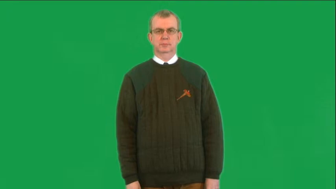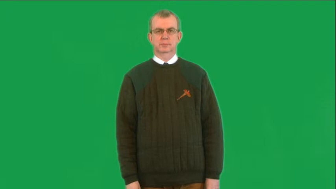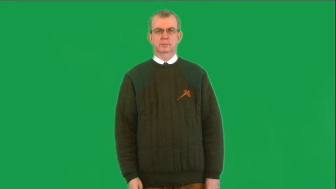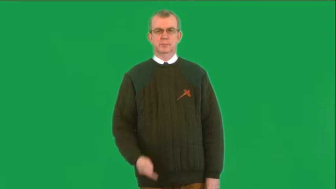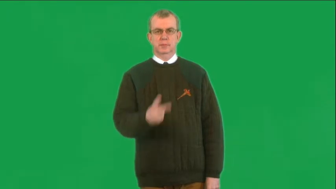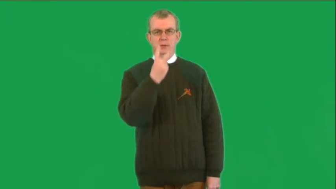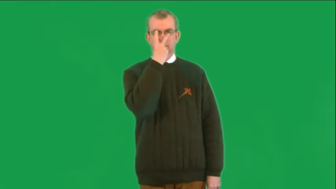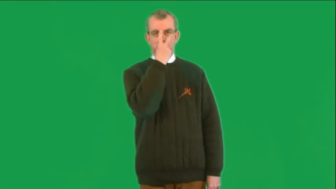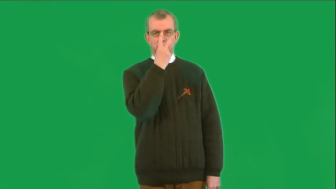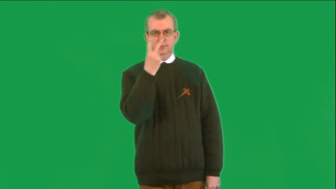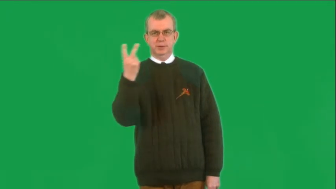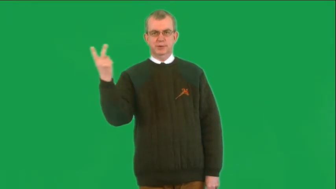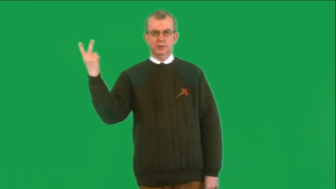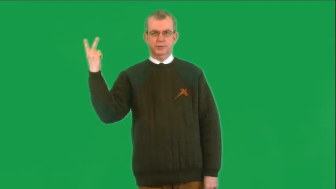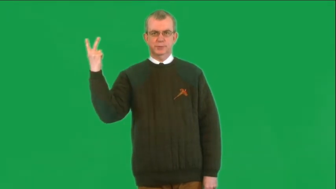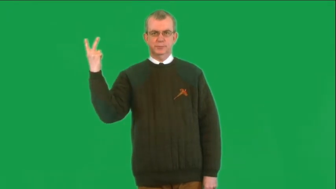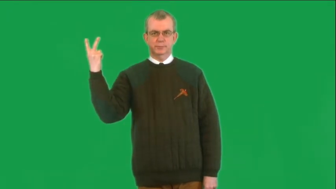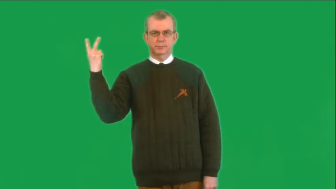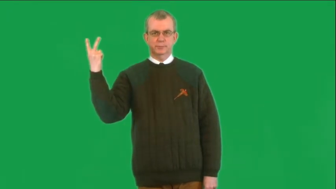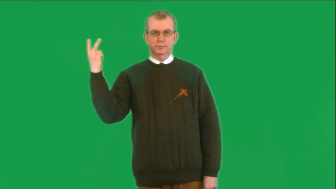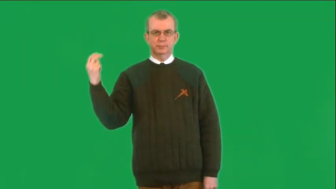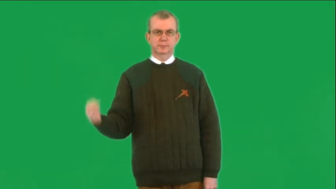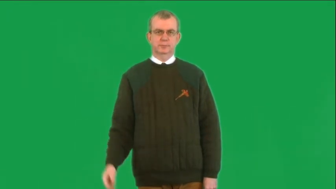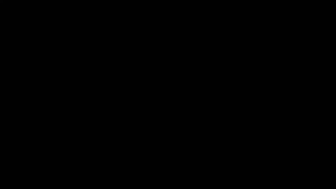zwiedzać